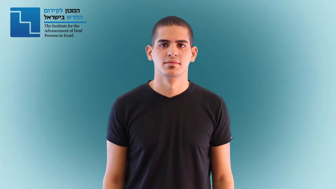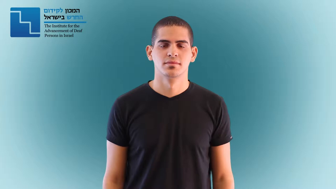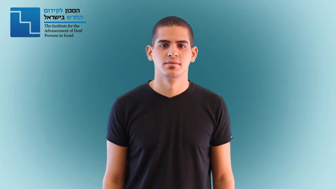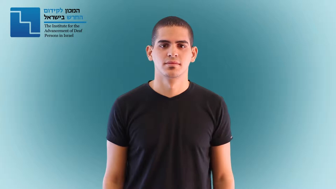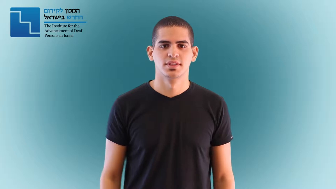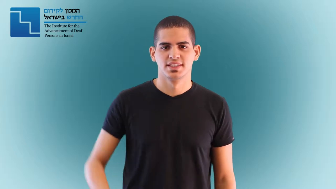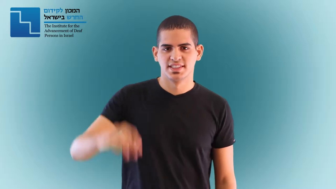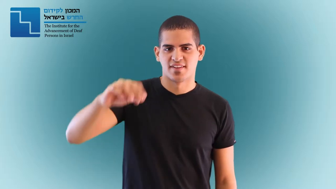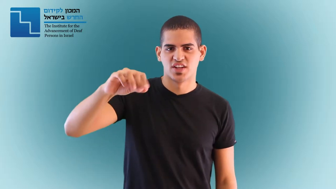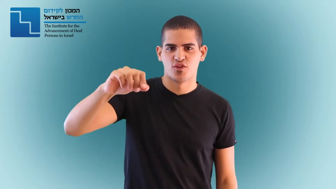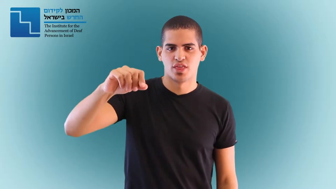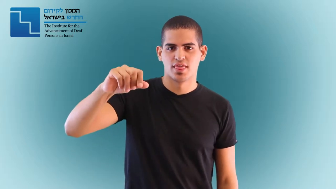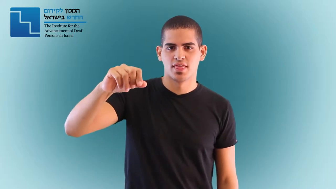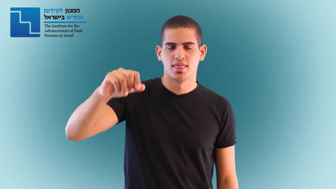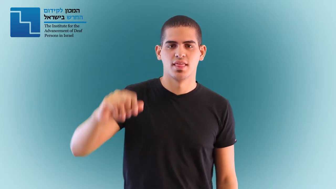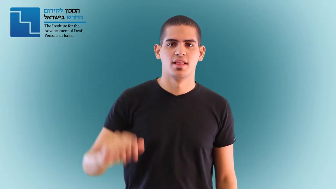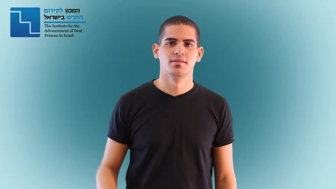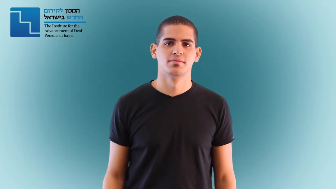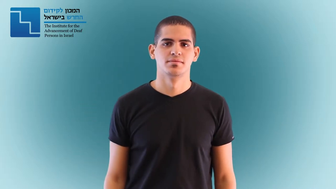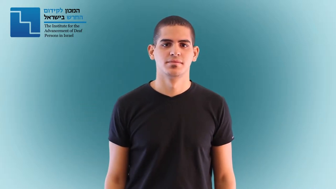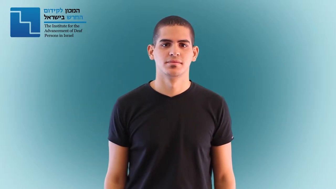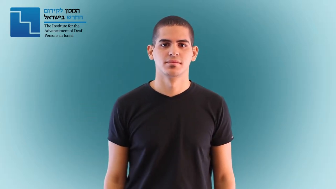סביבון